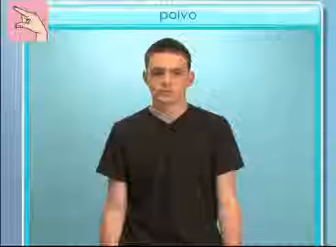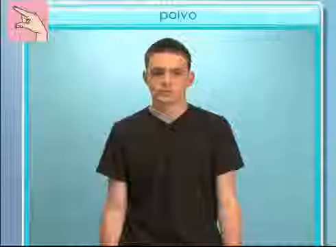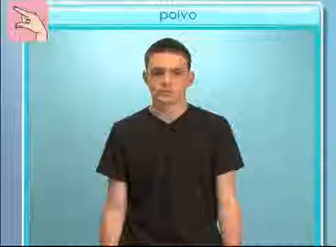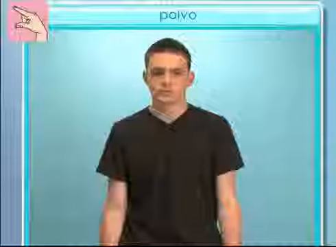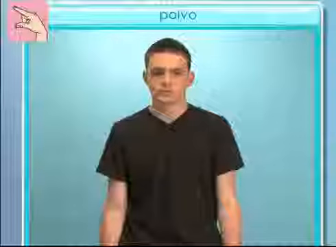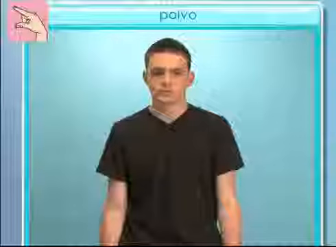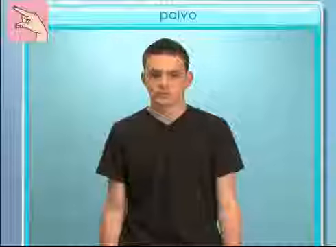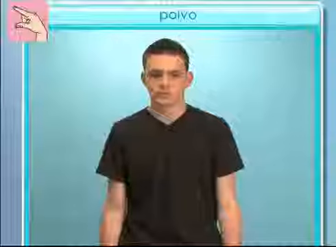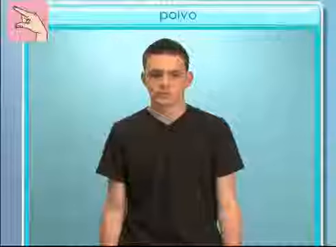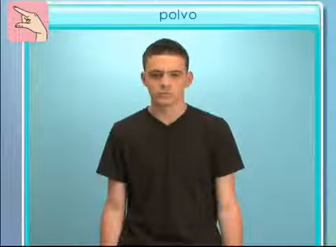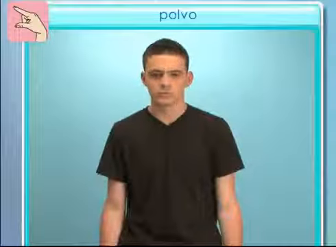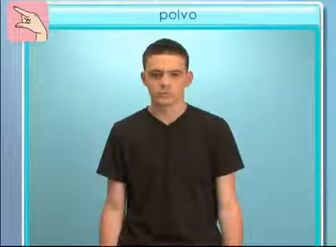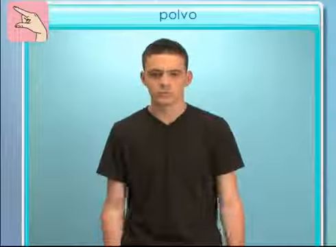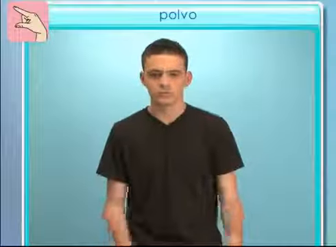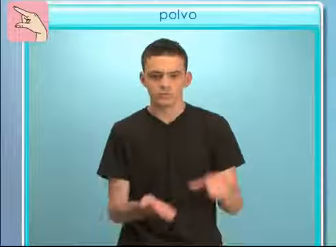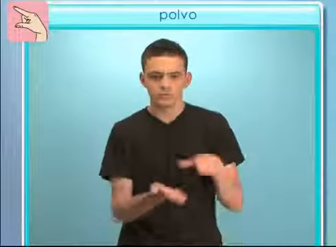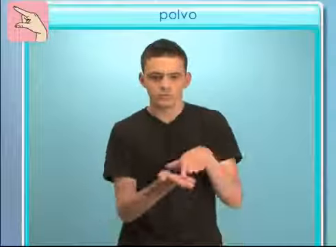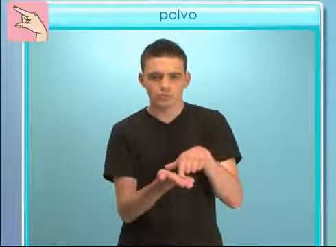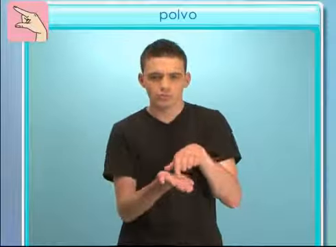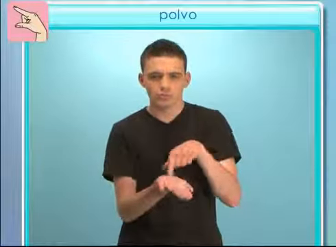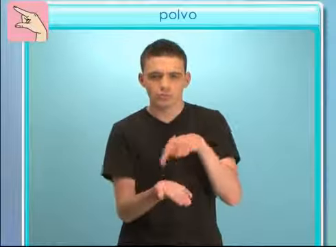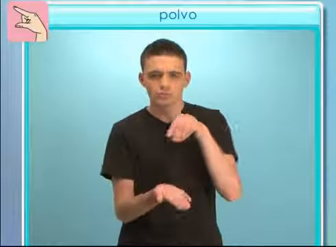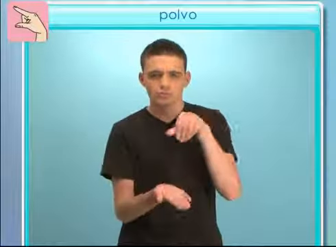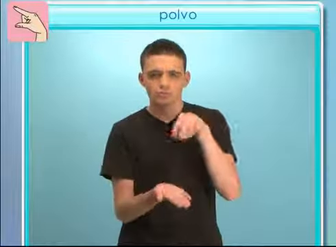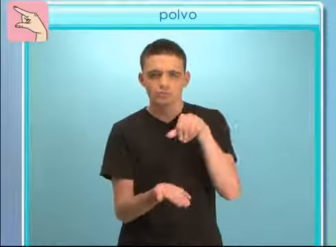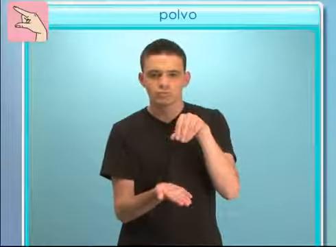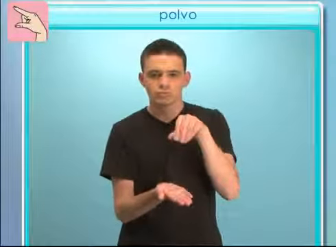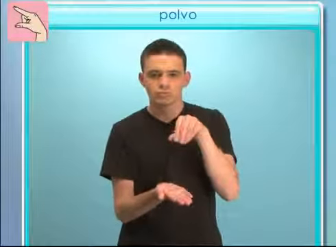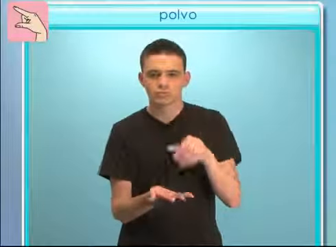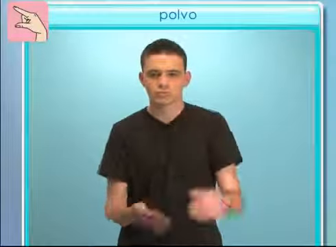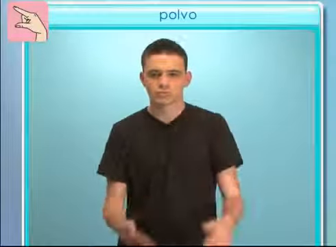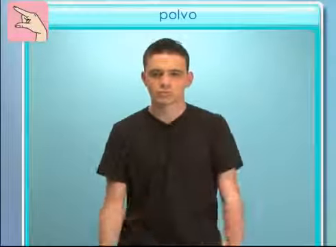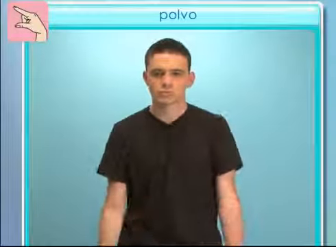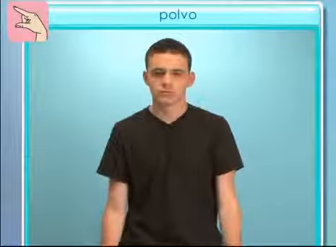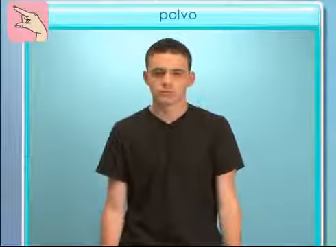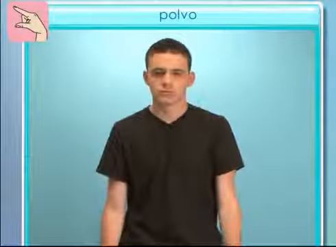Polvo